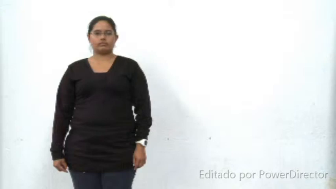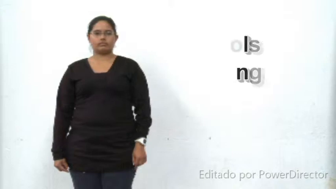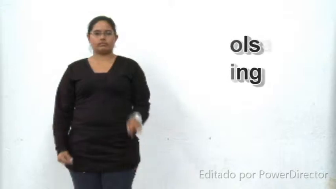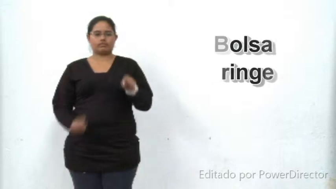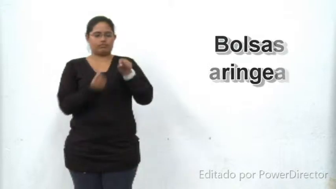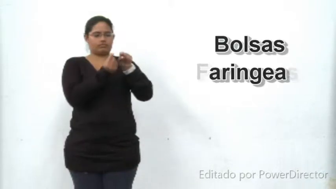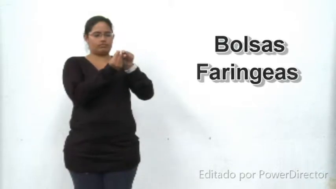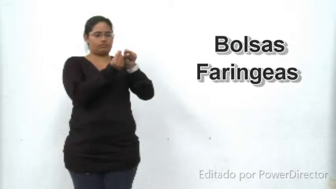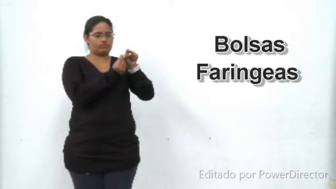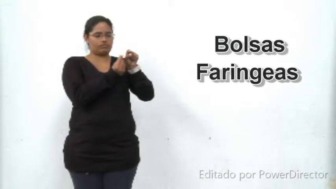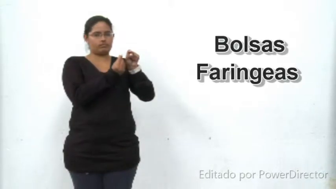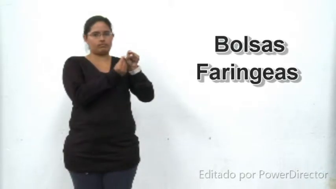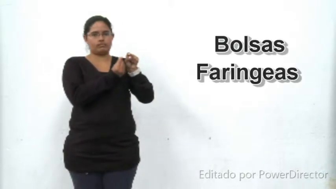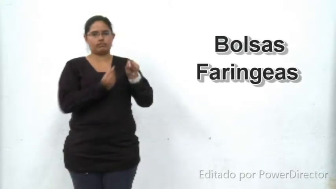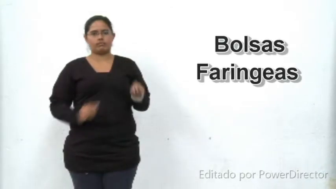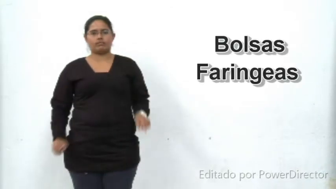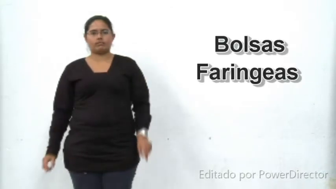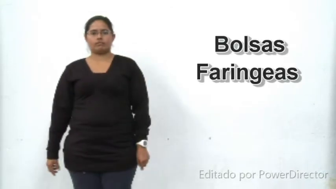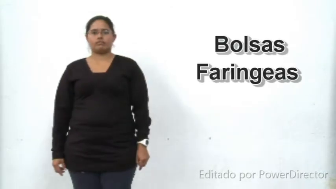Bolsas Faringeas